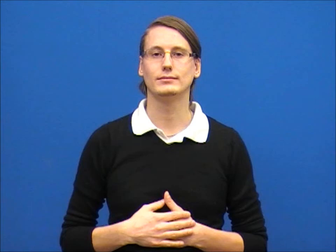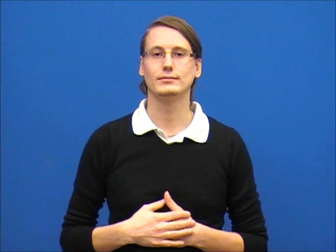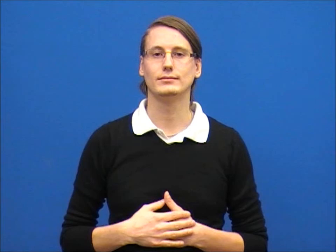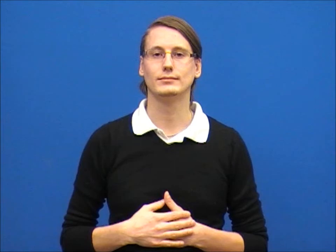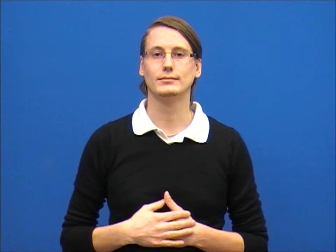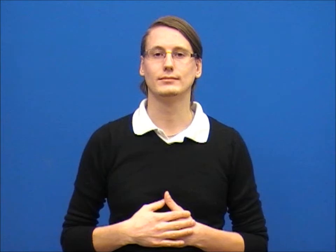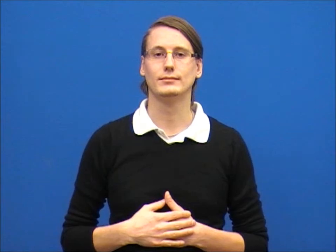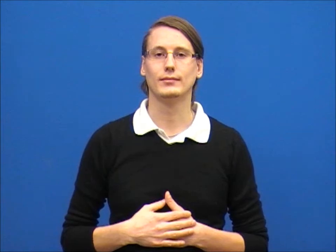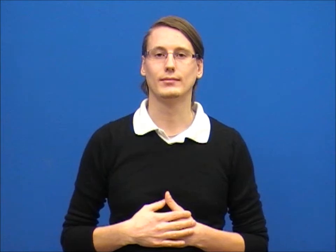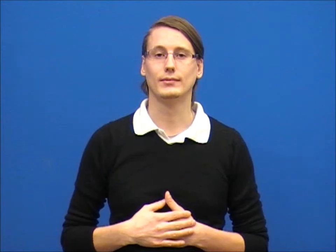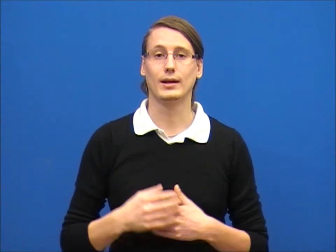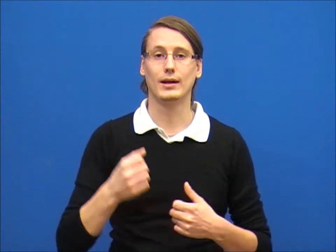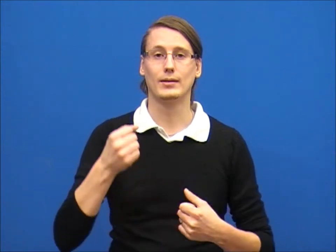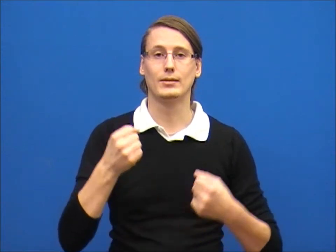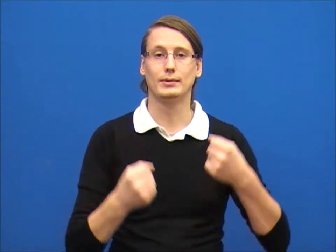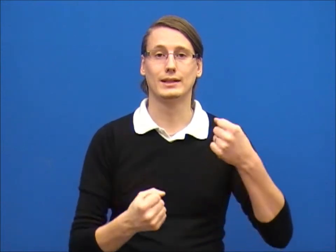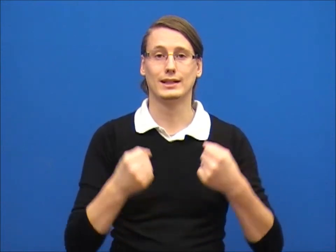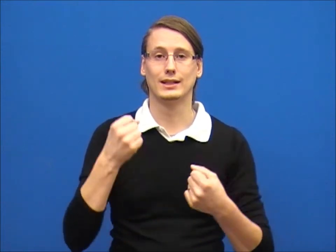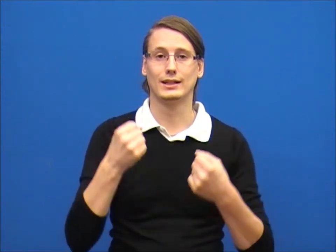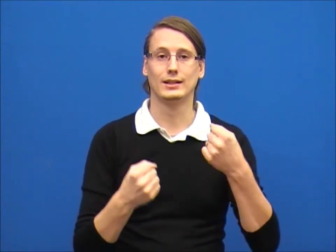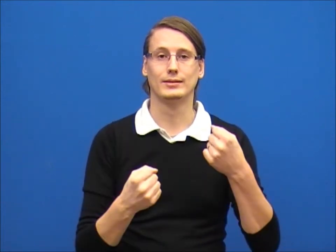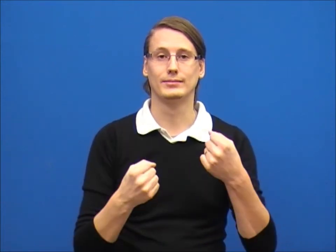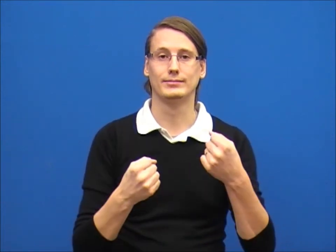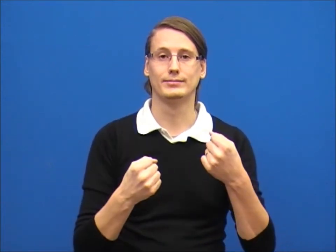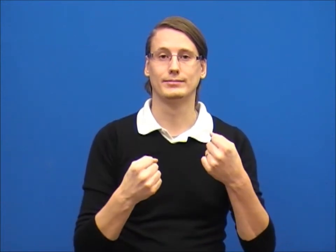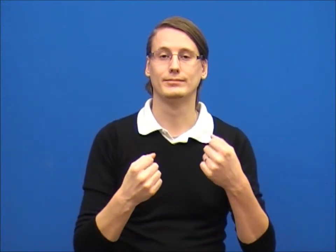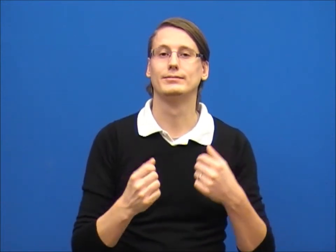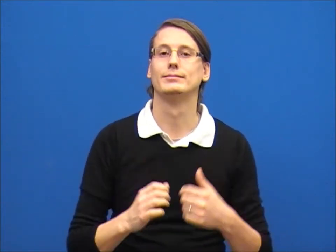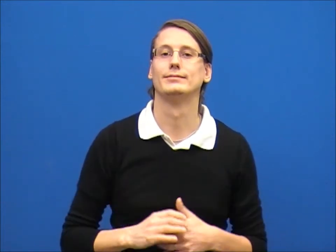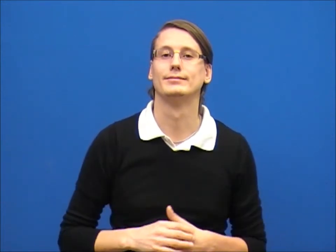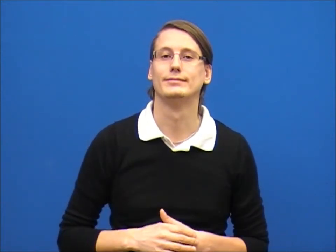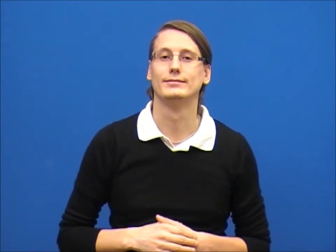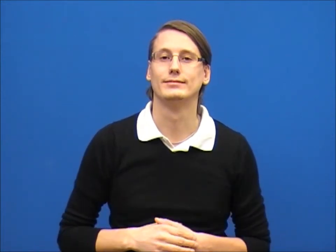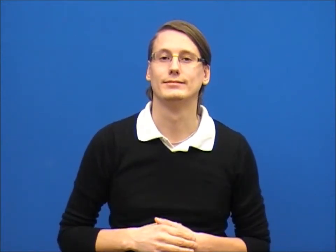BIL